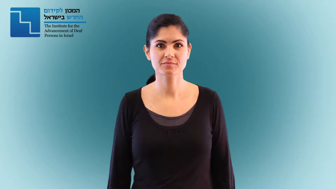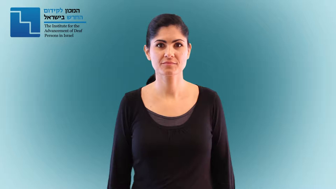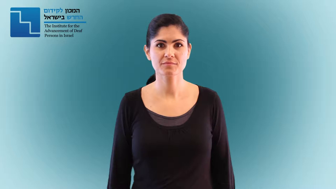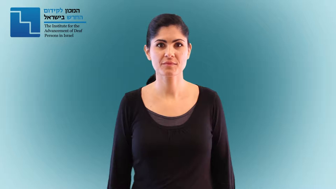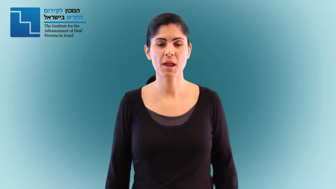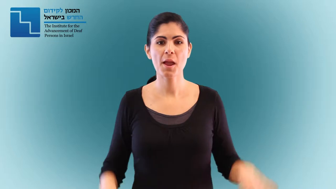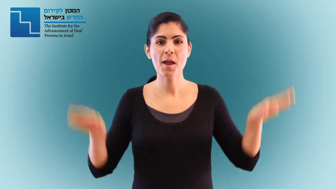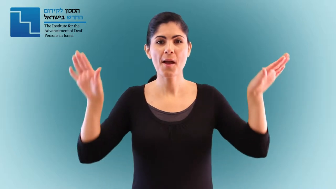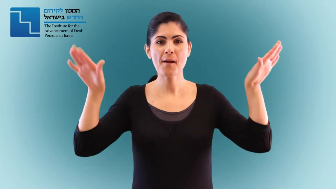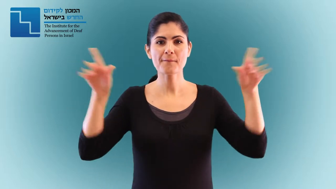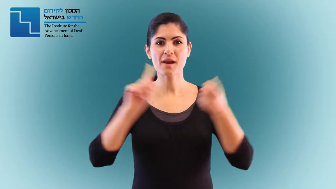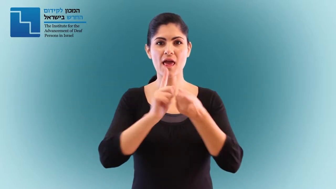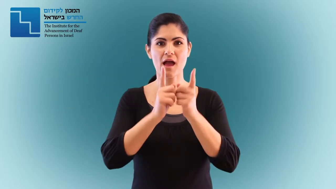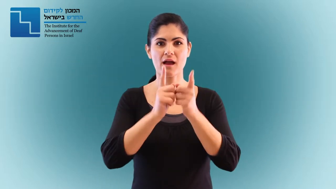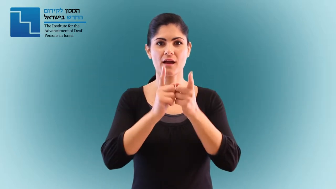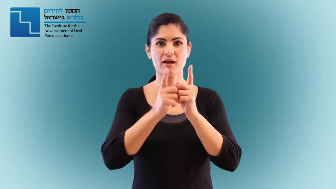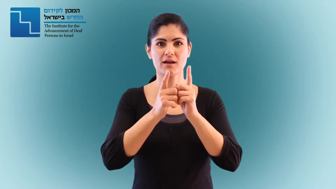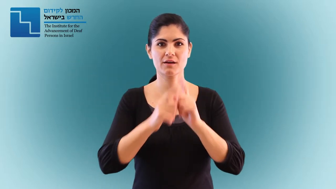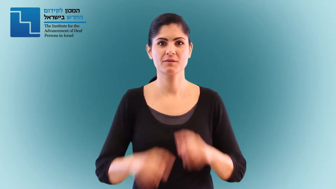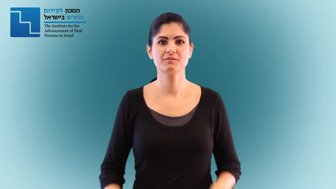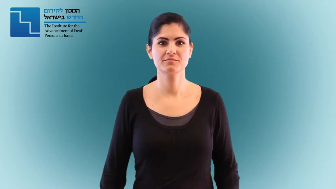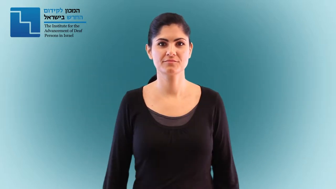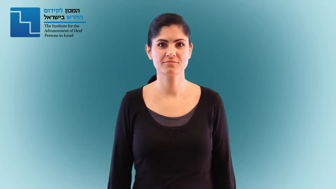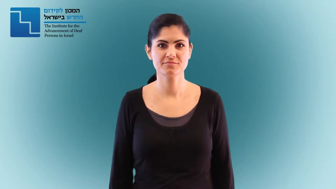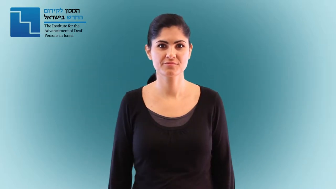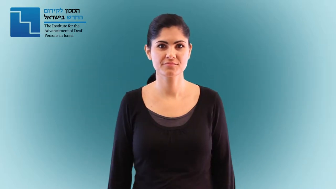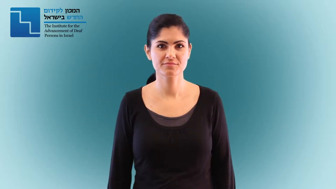מ.ל.א.ח